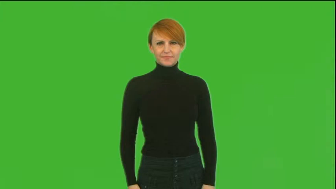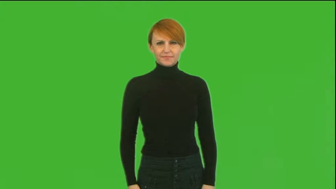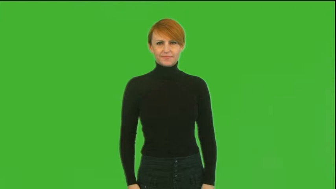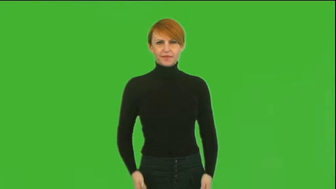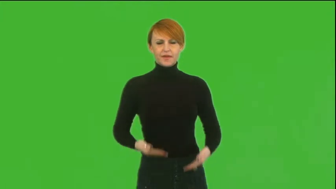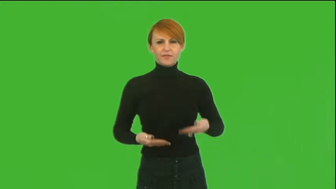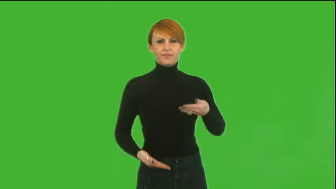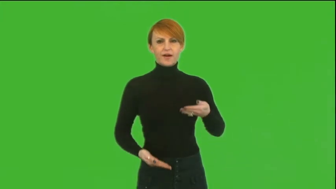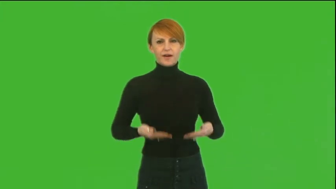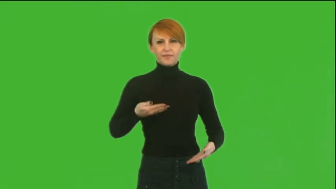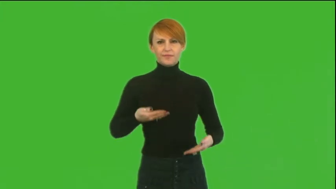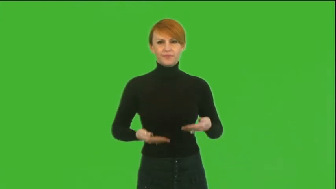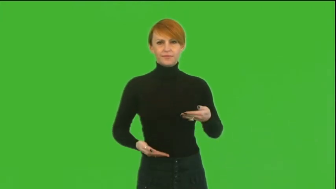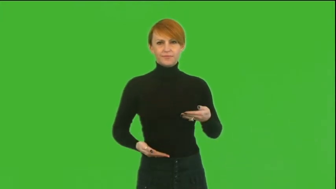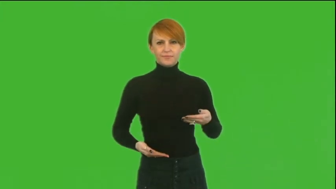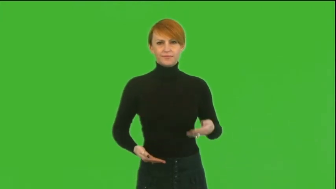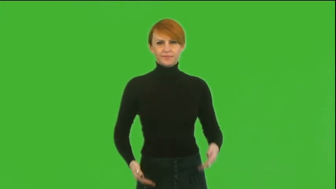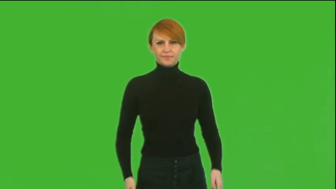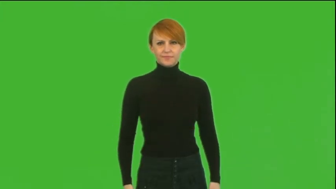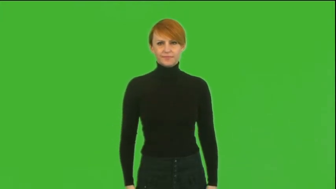waga